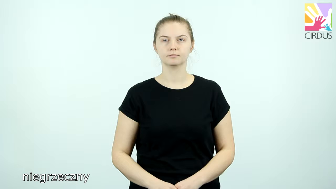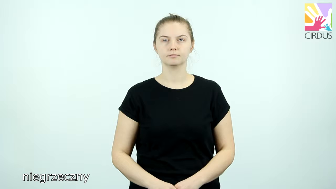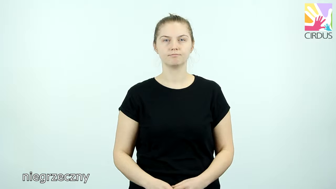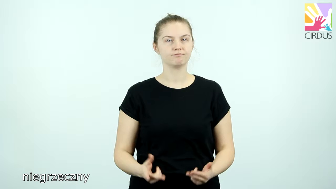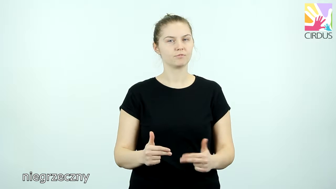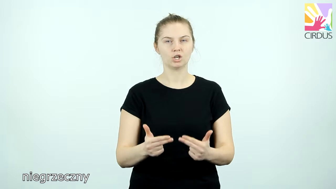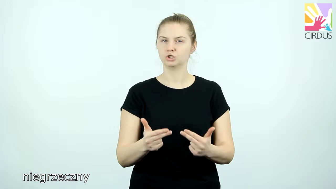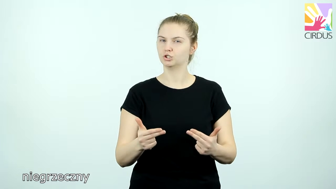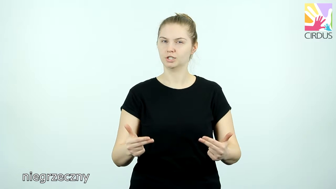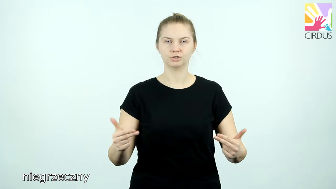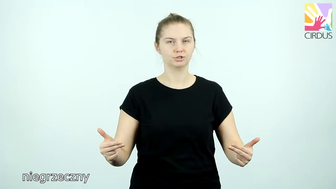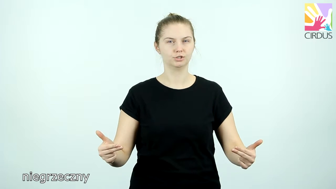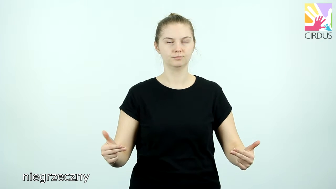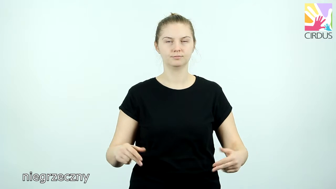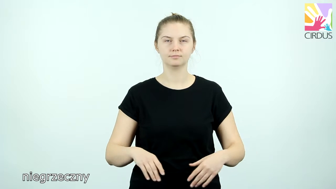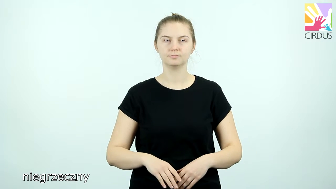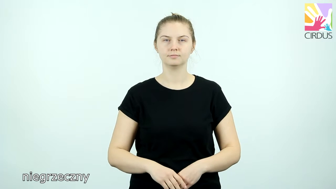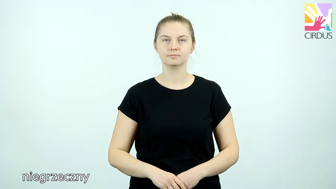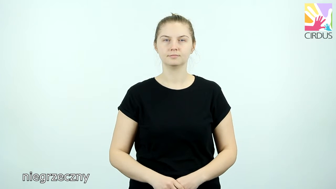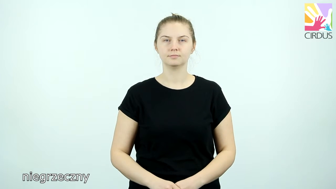niegrzeczny